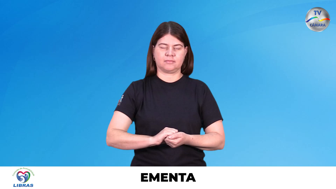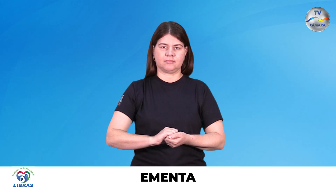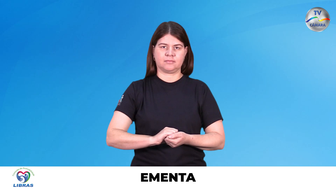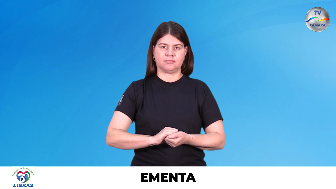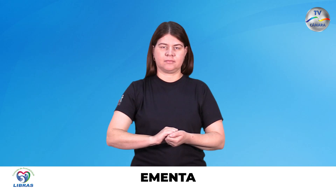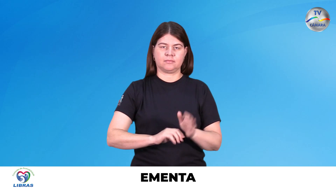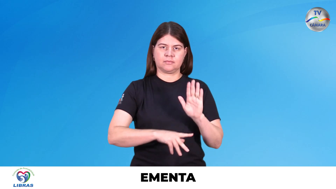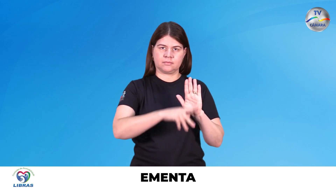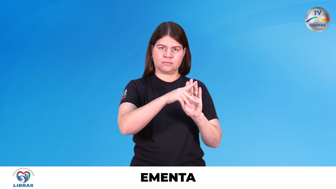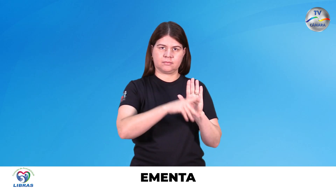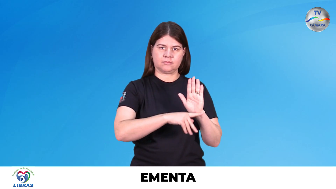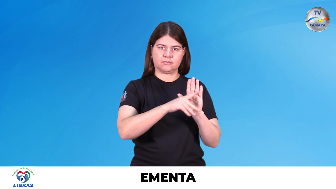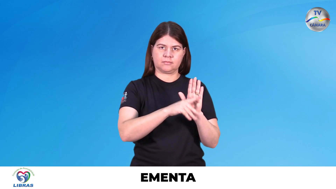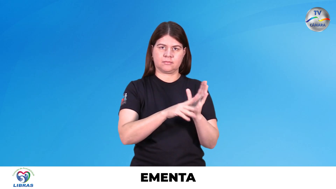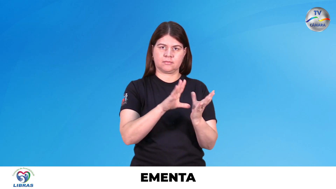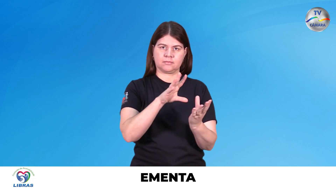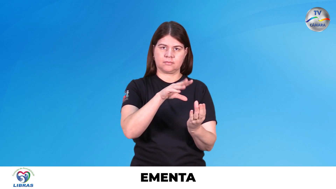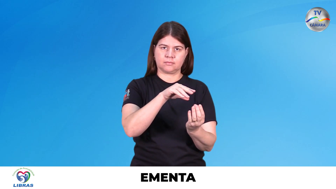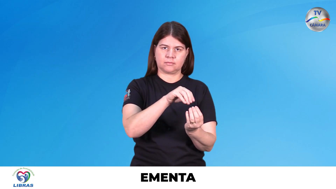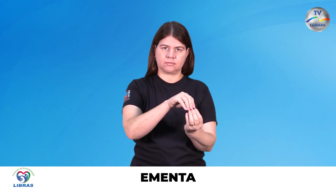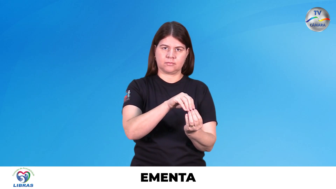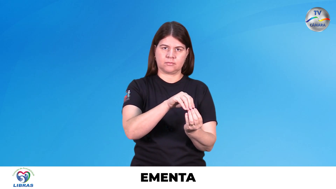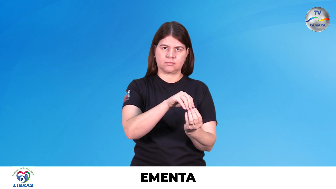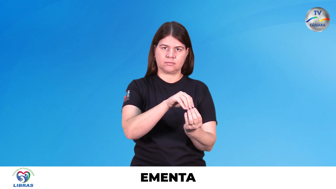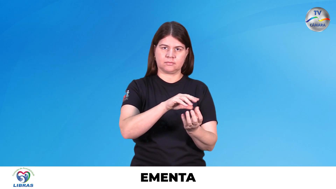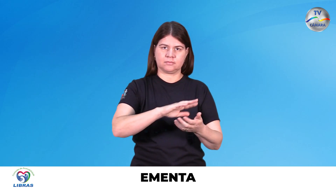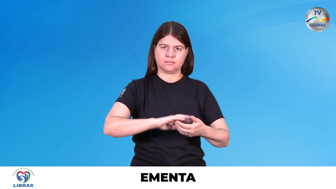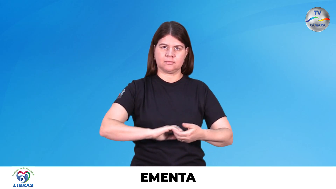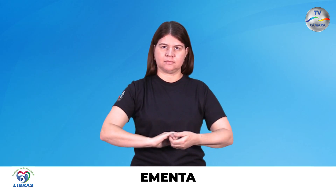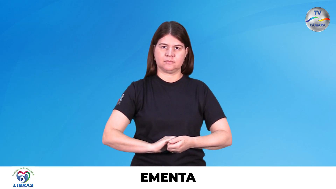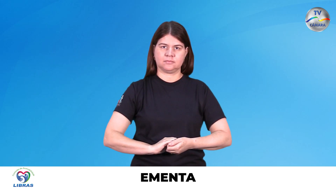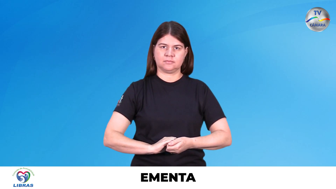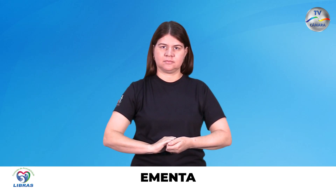Ementa